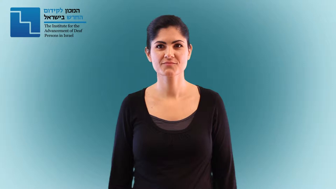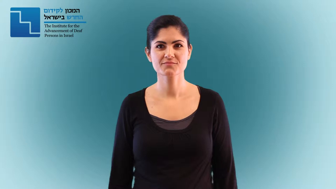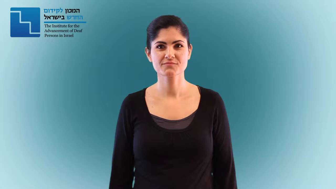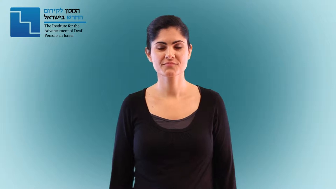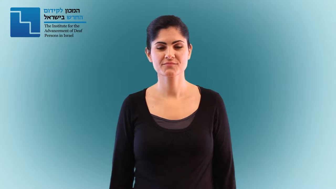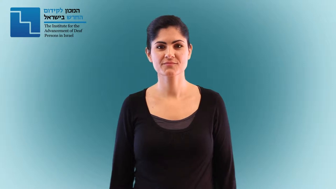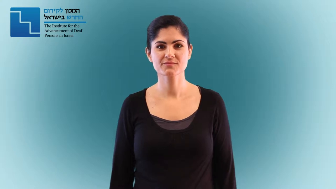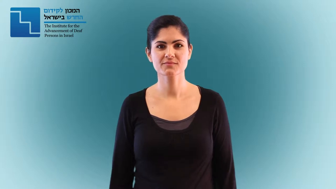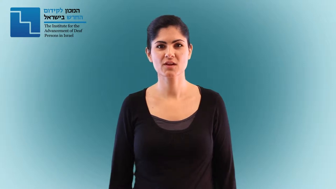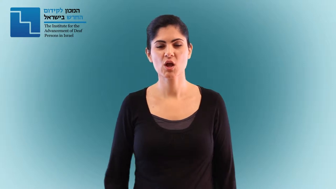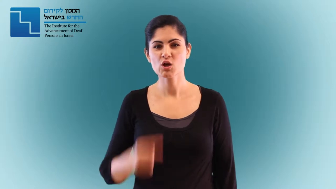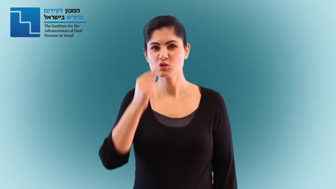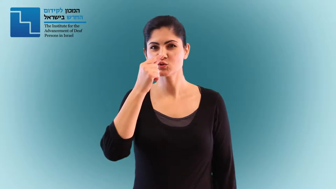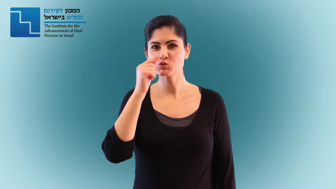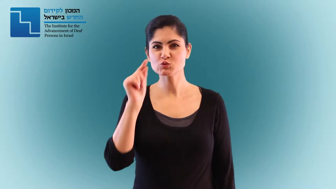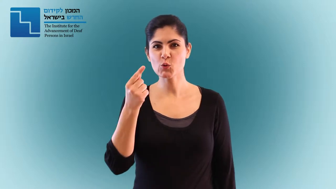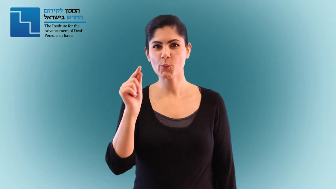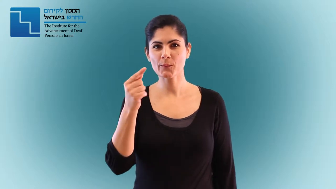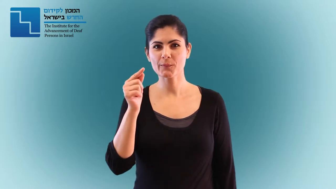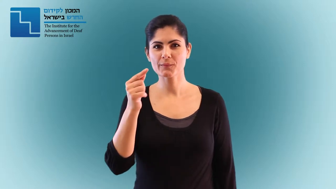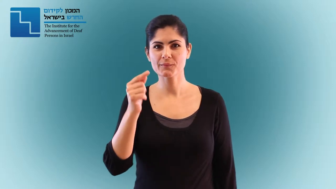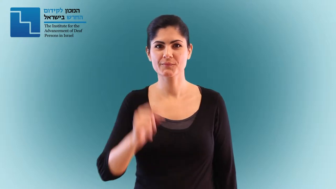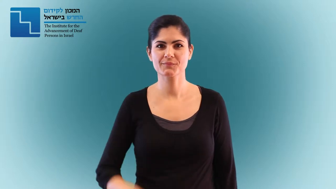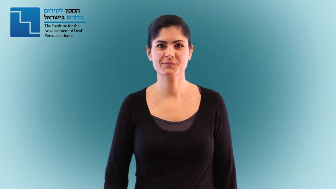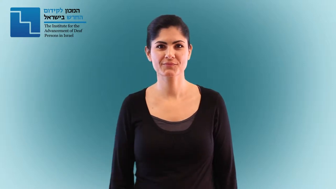שום